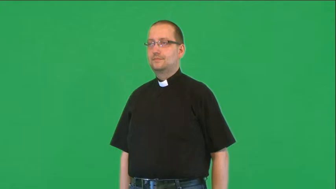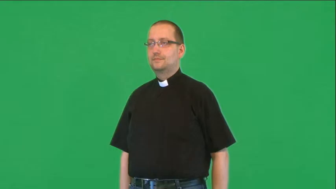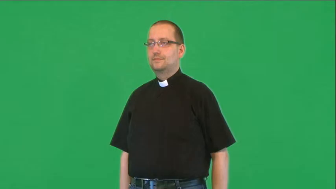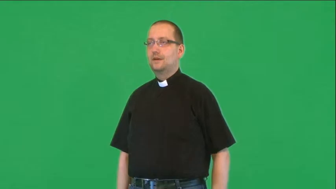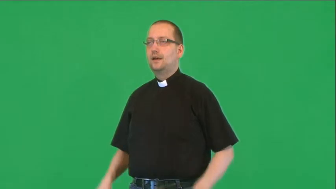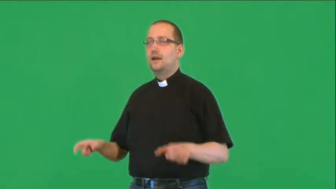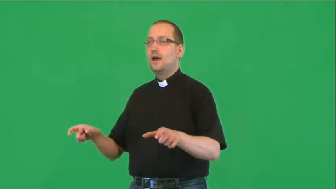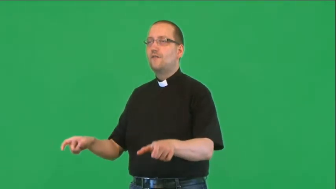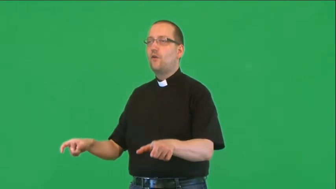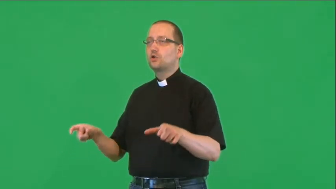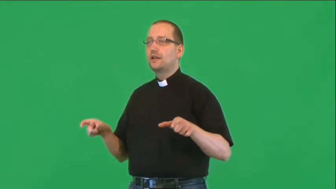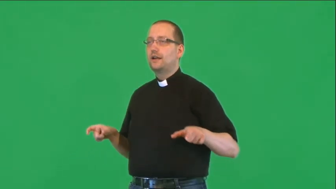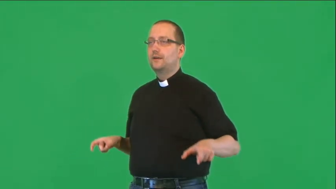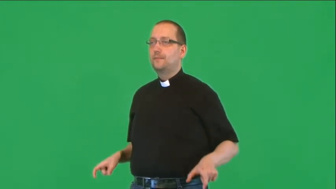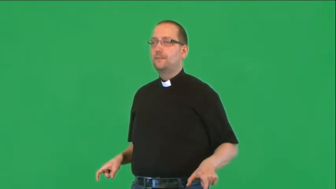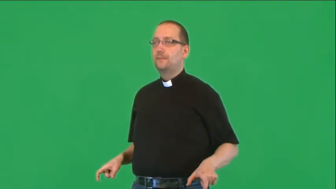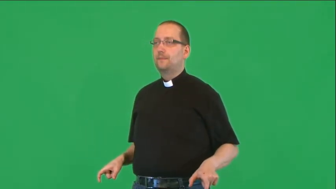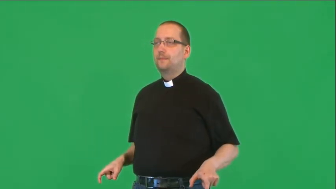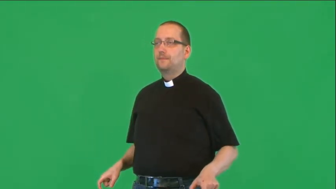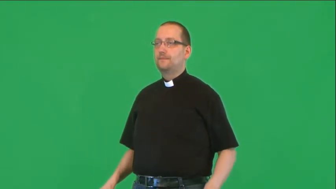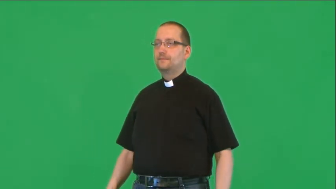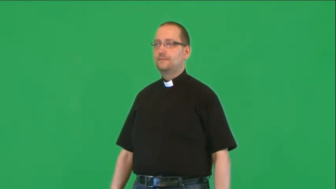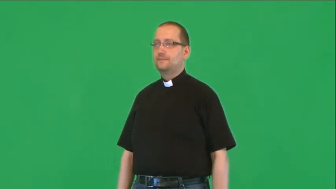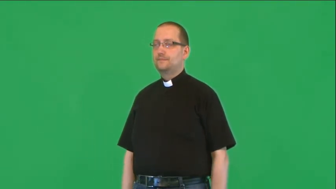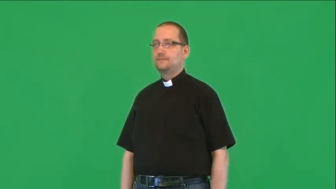fotel